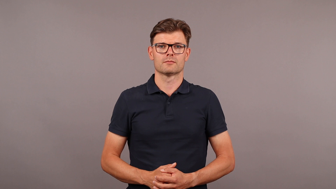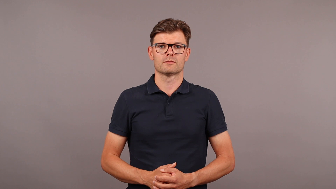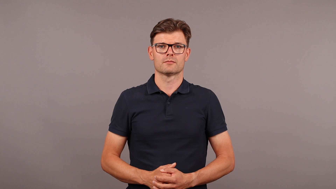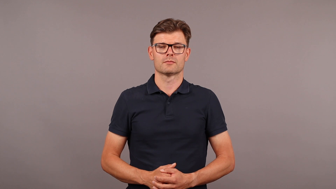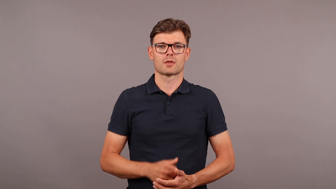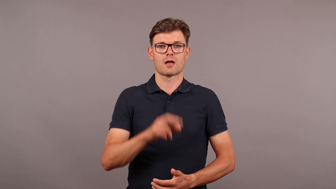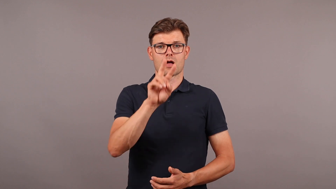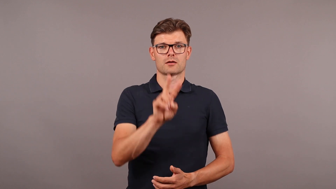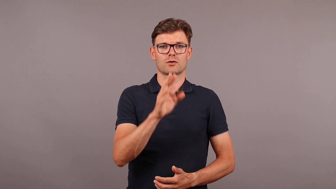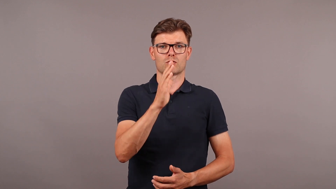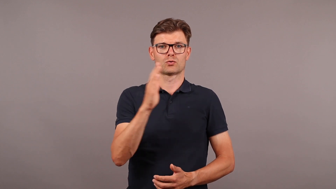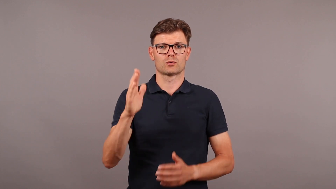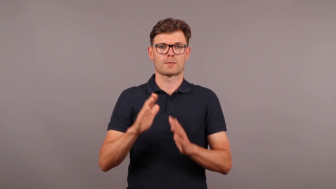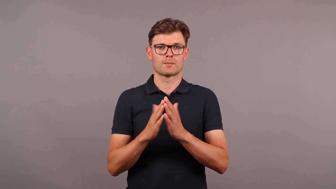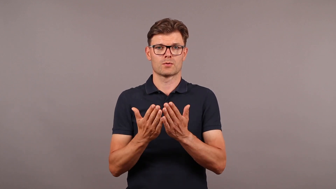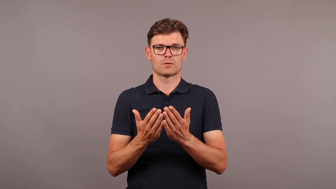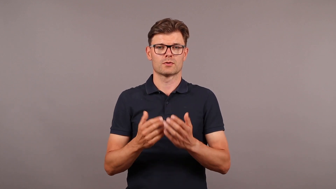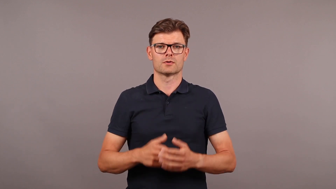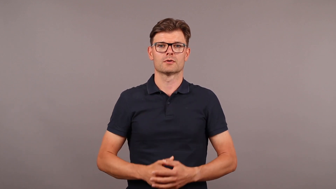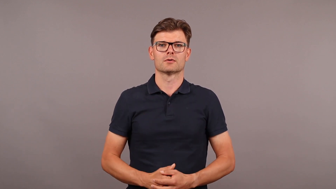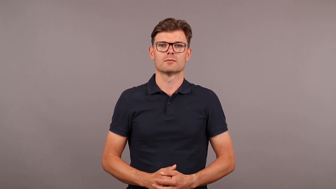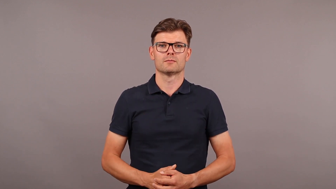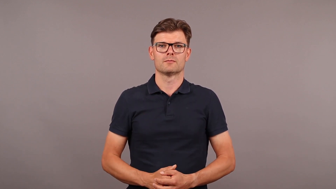Andra Krönikeboken